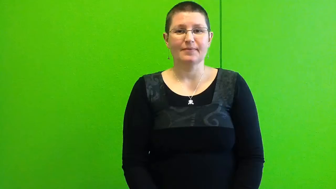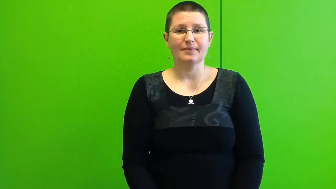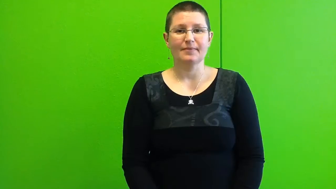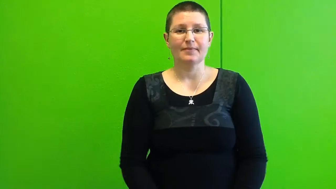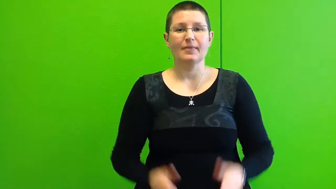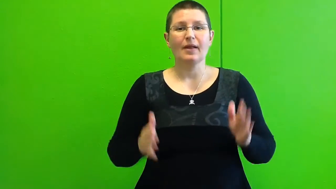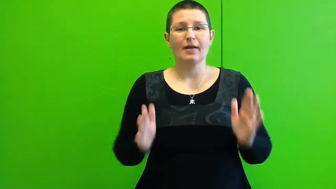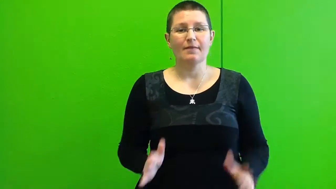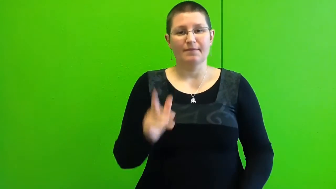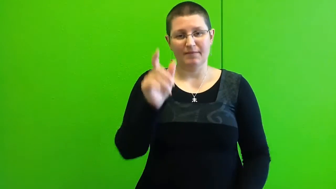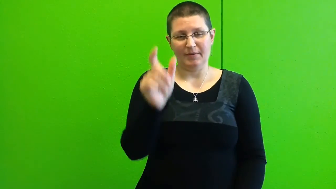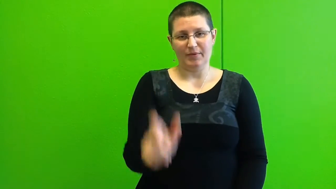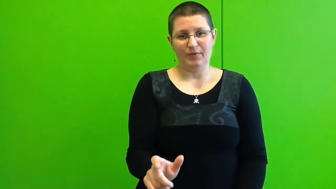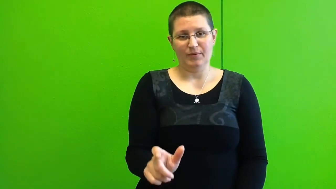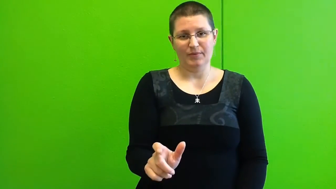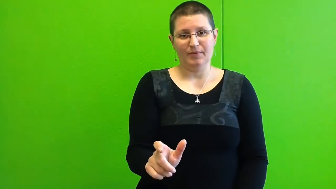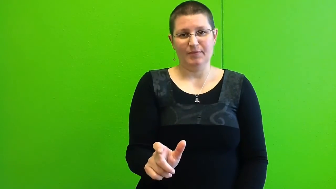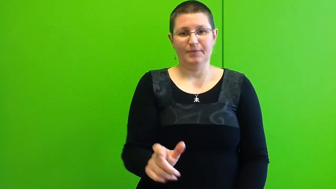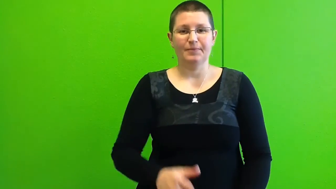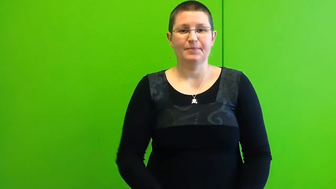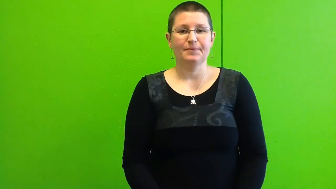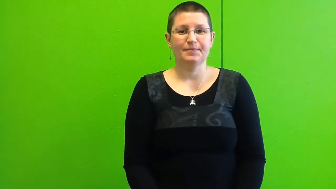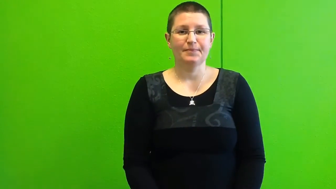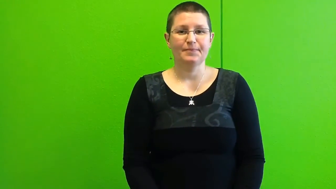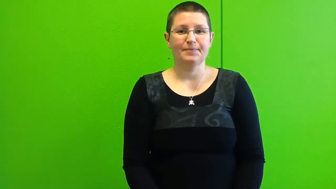fagmaður